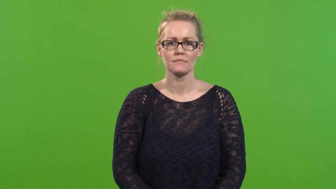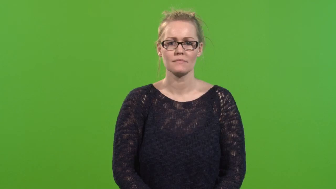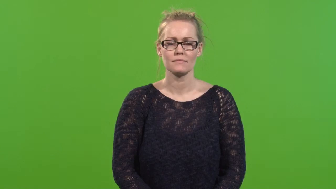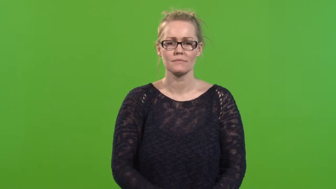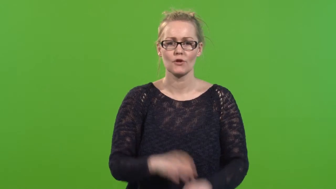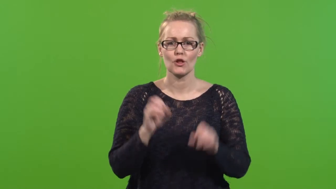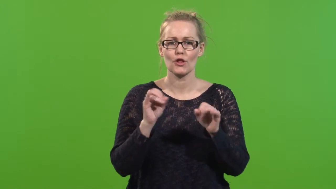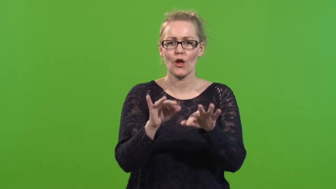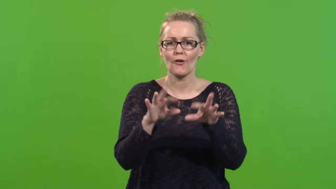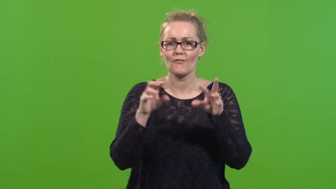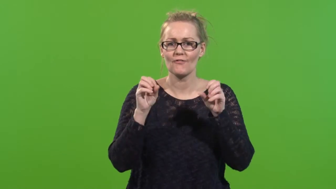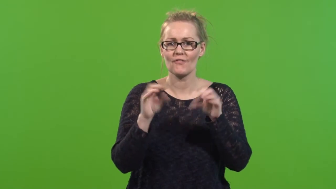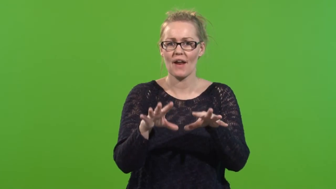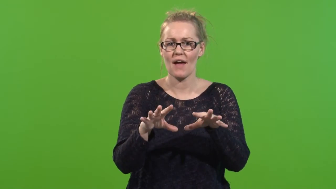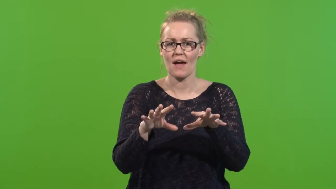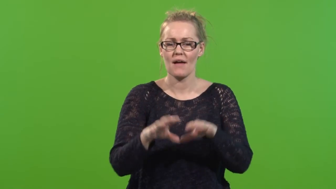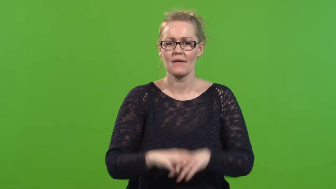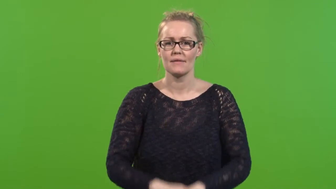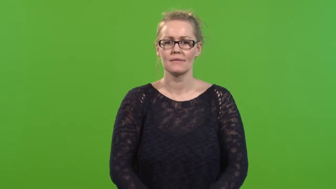Töfra